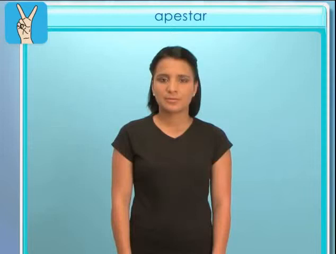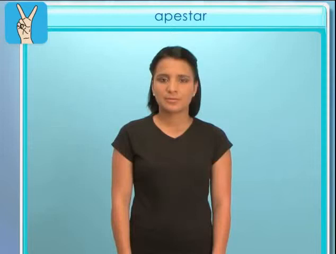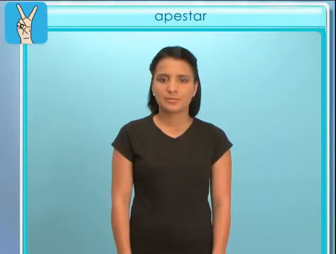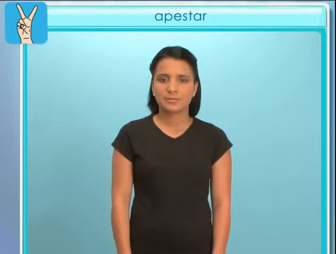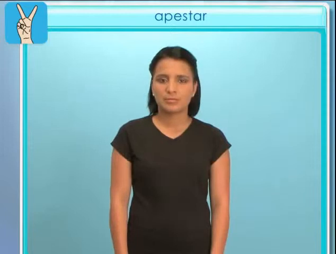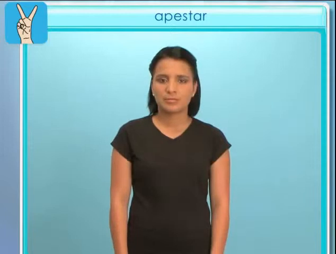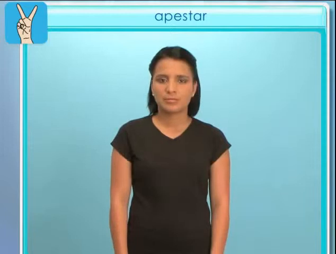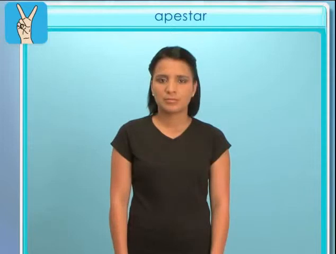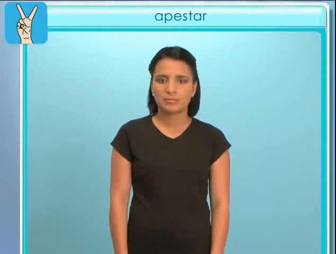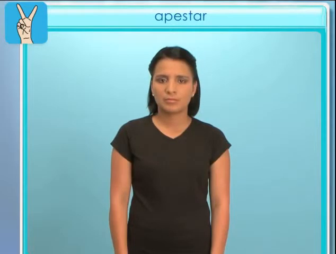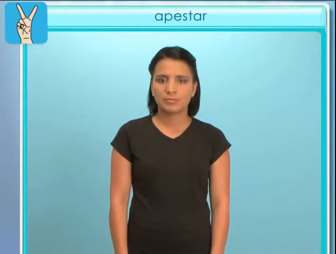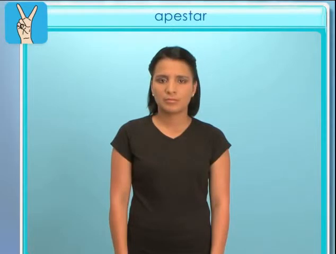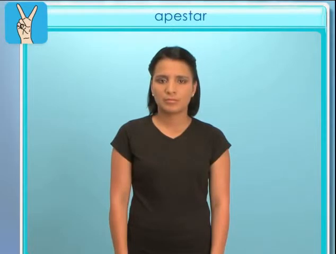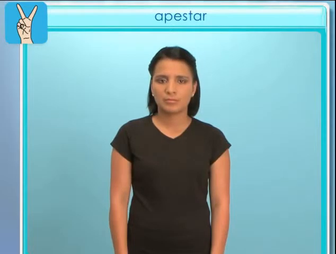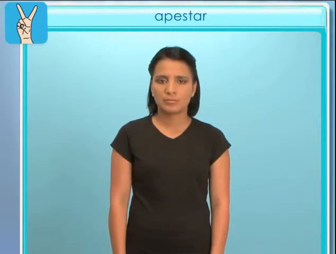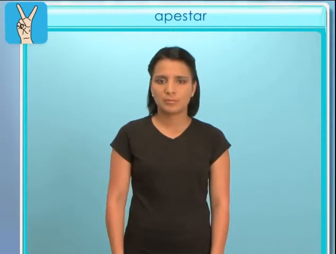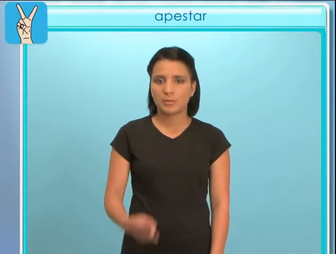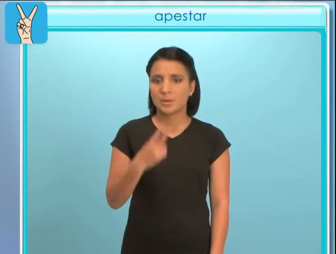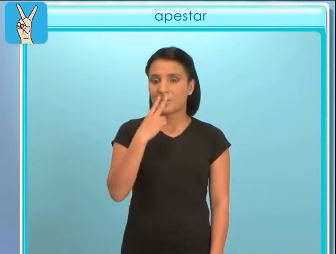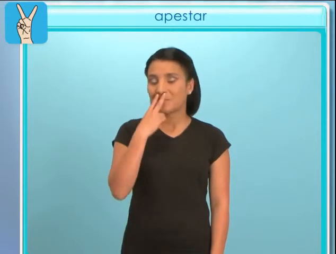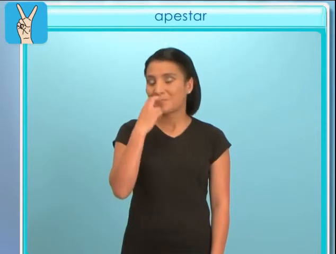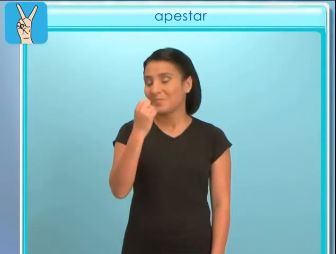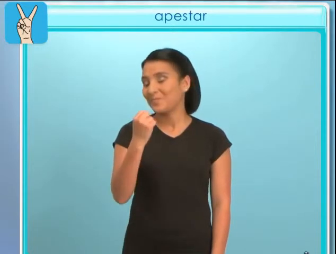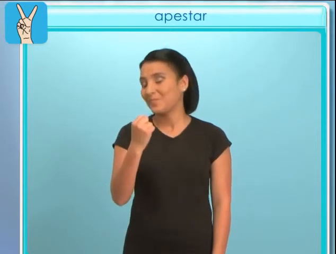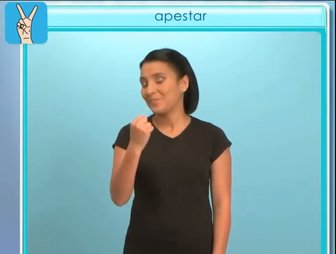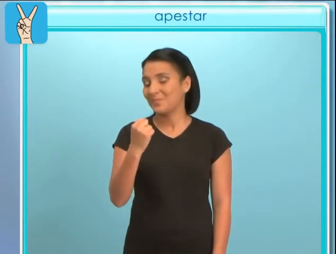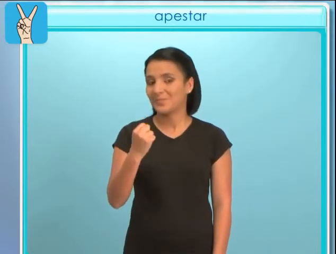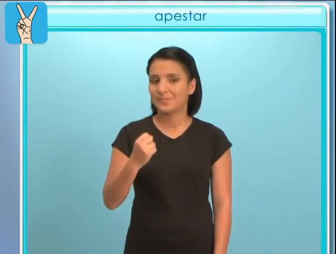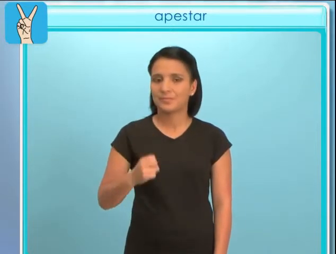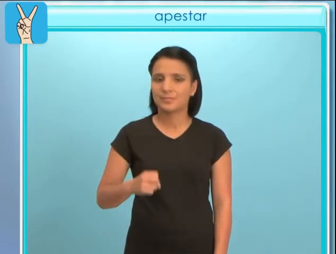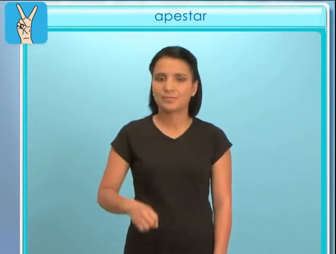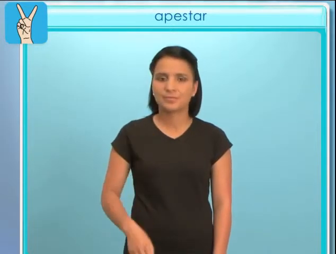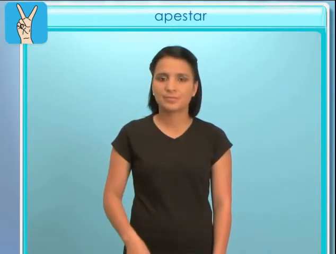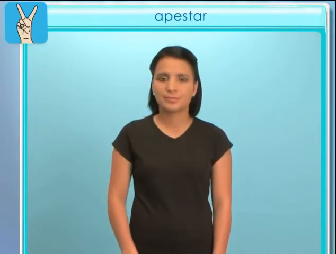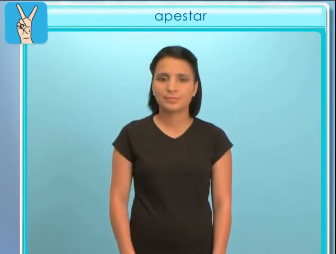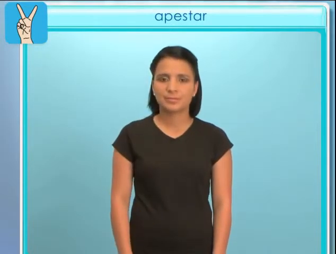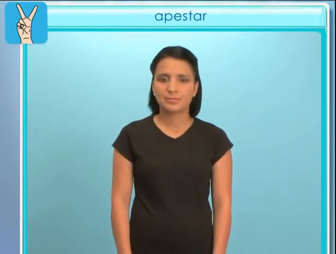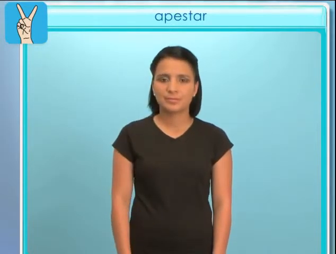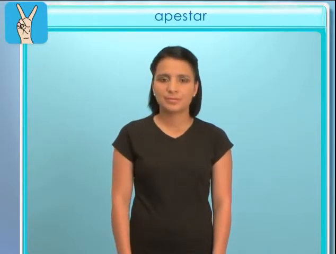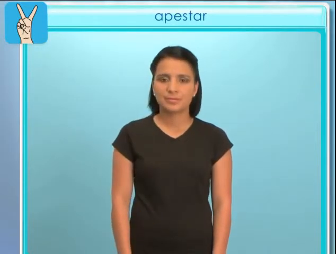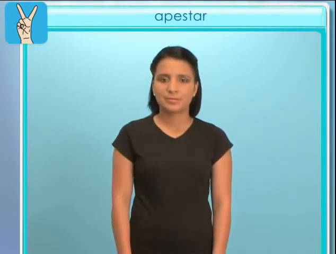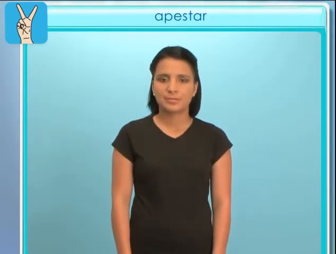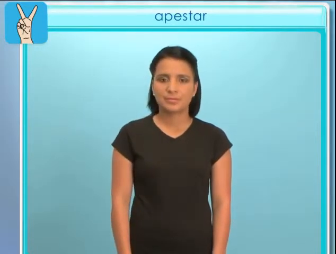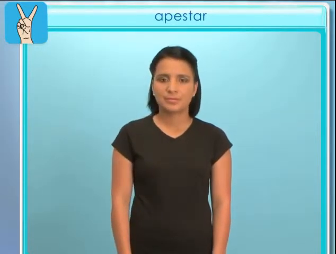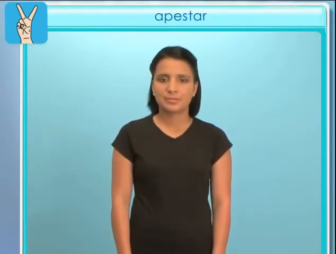APESTAR